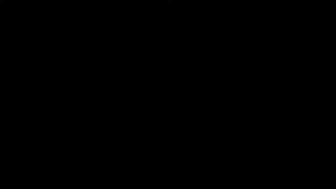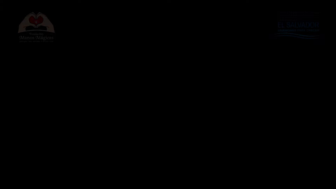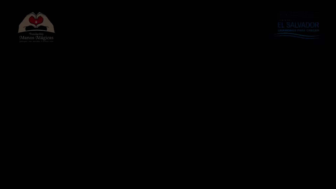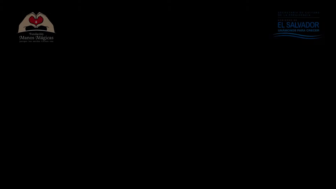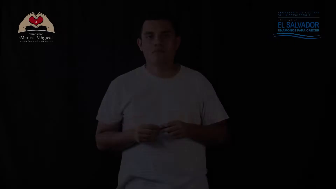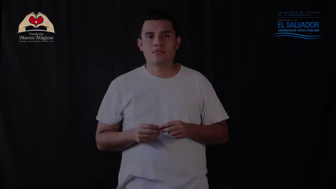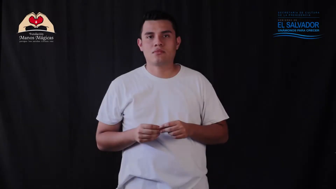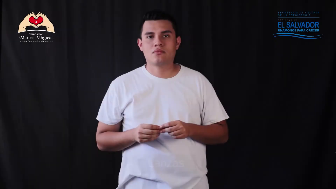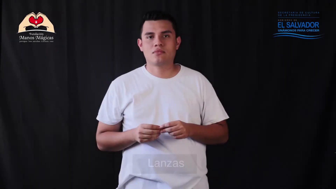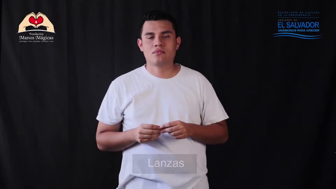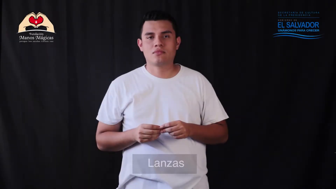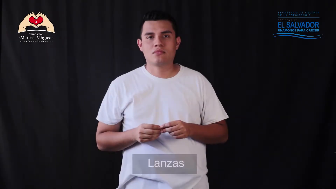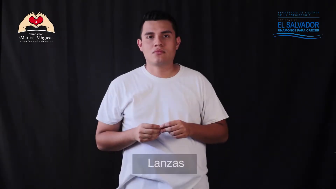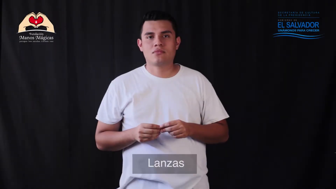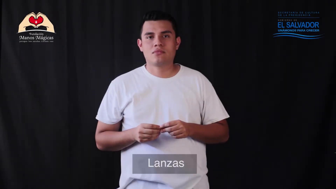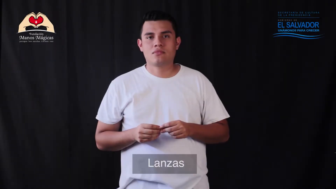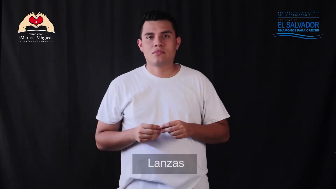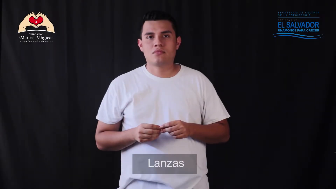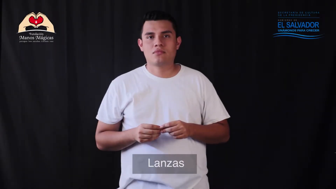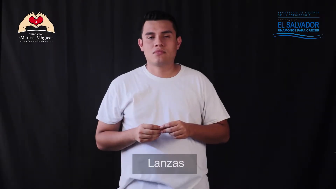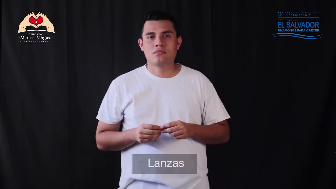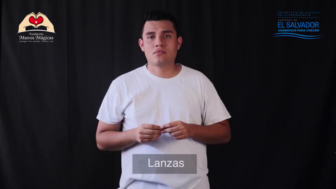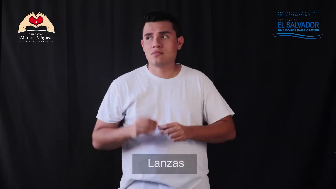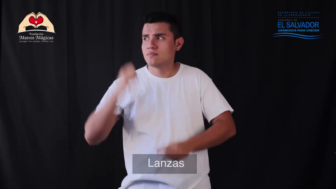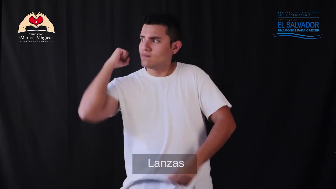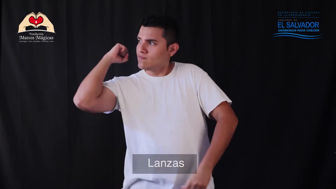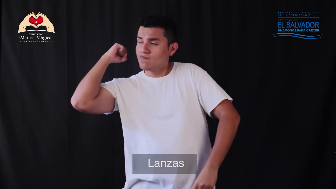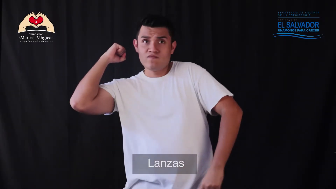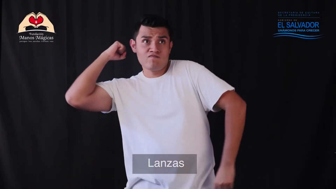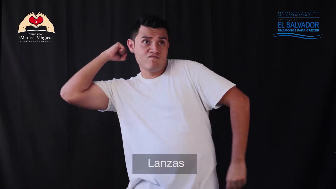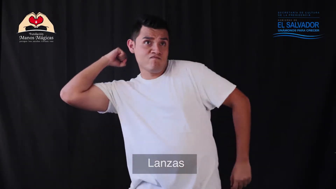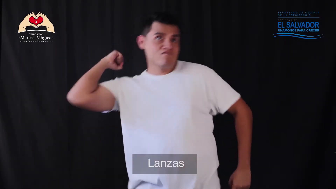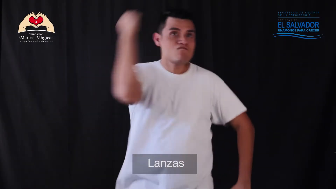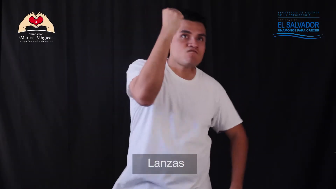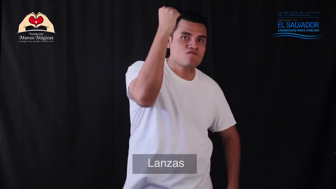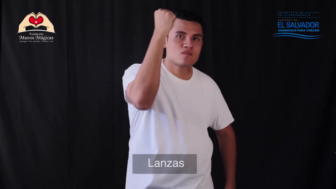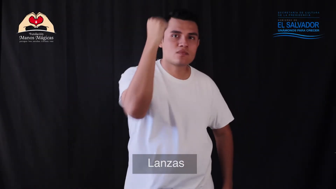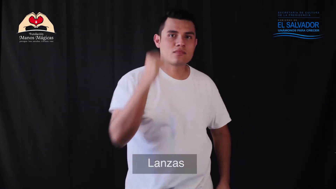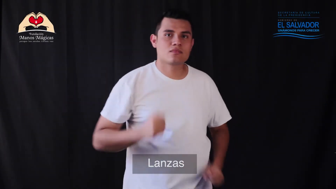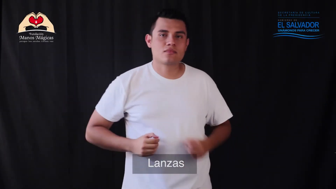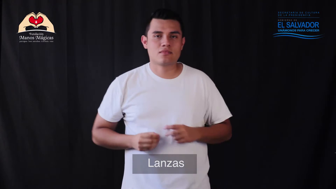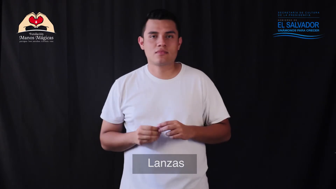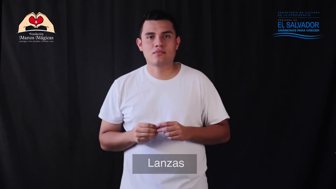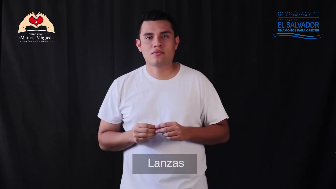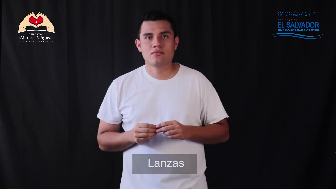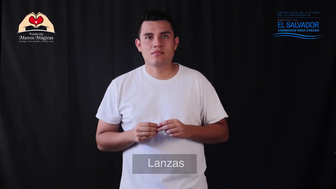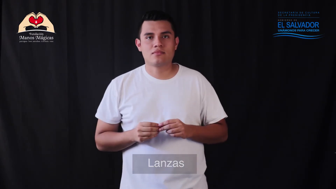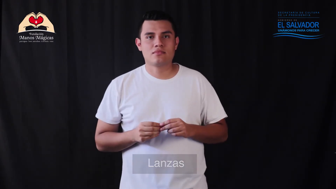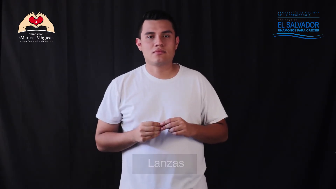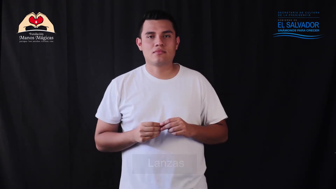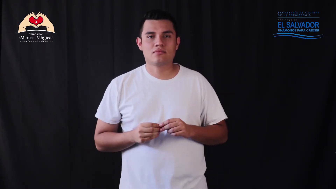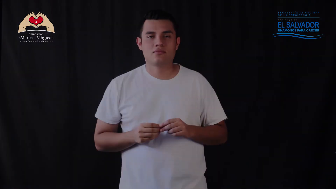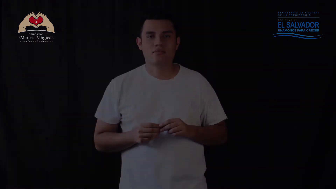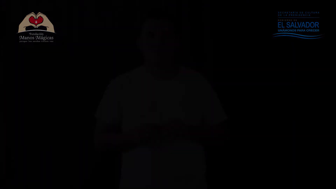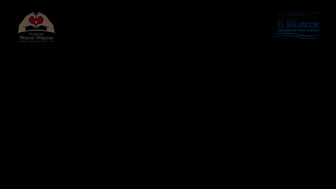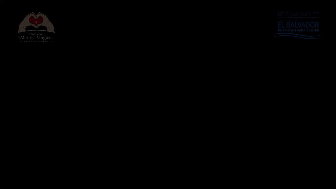lanzas